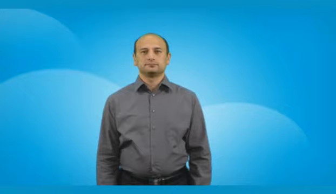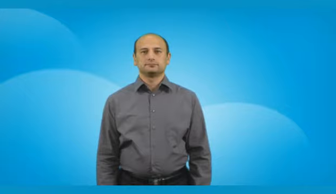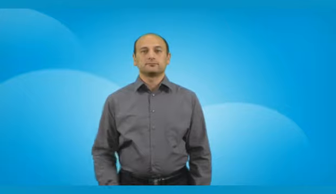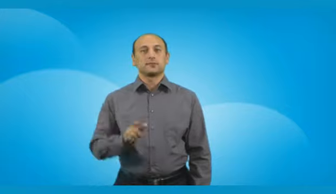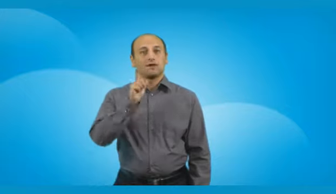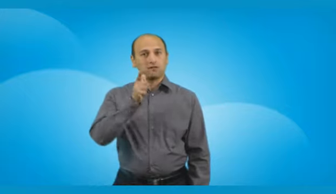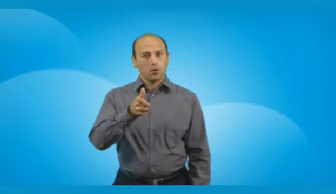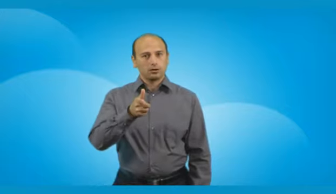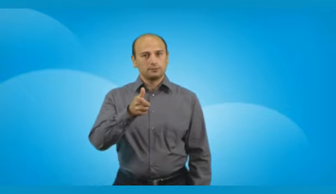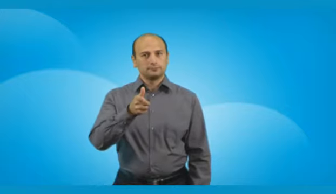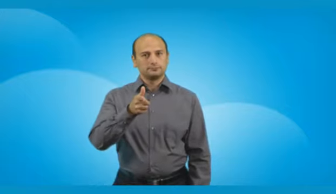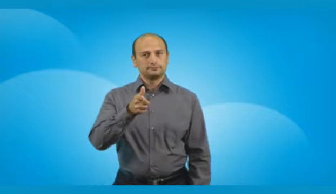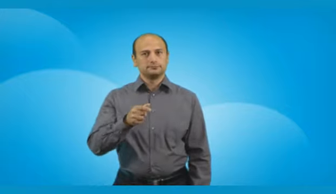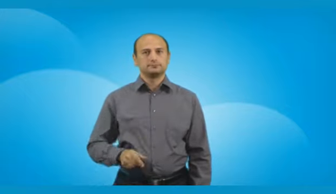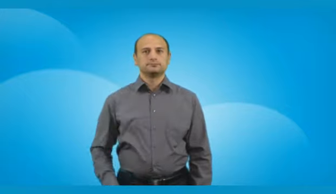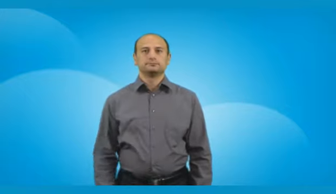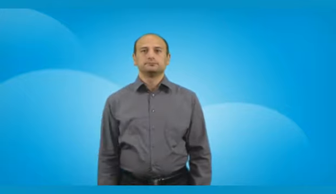Fog